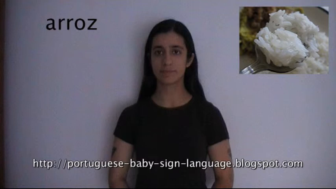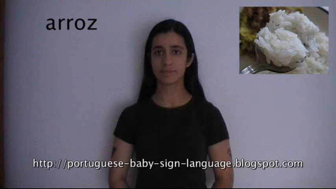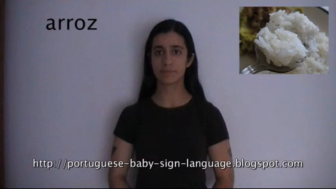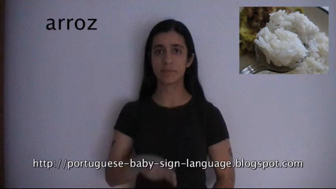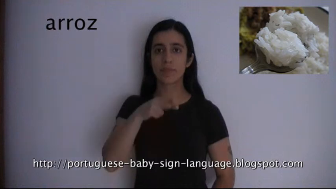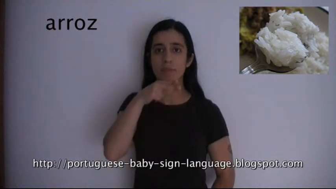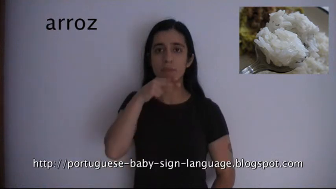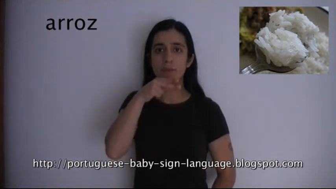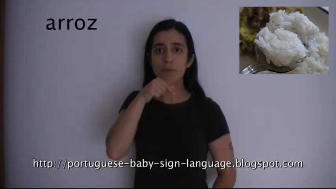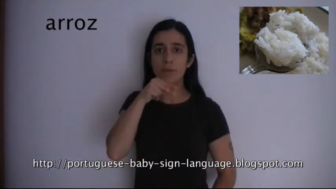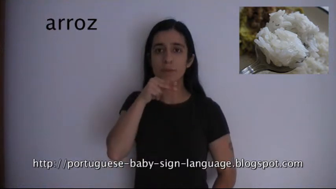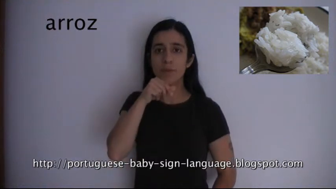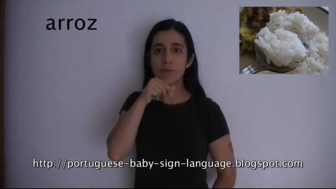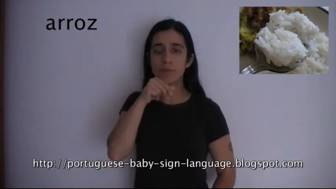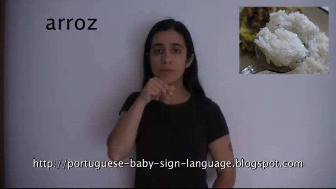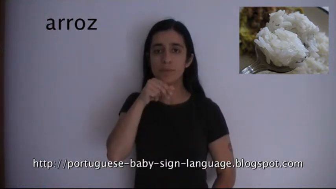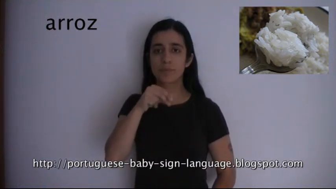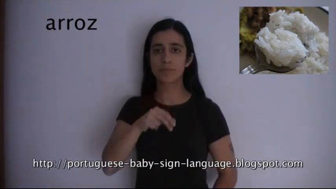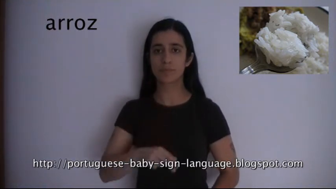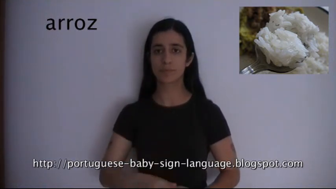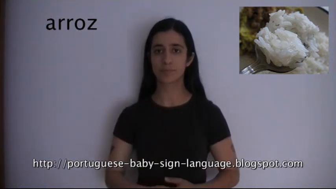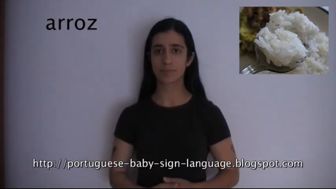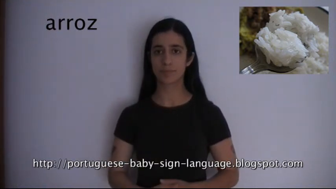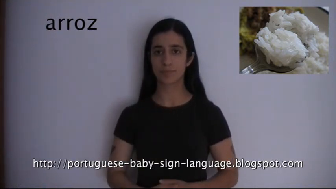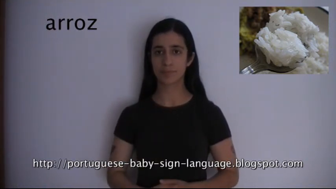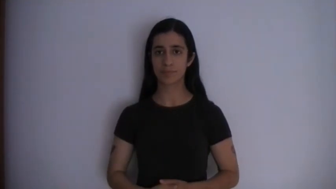arroz